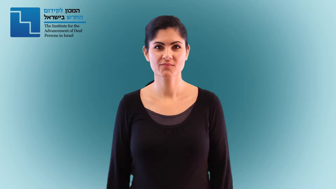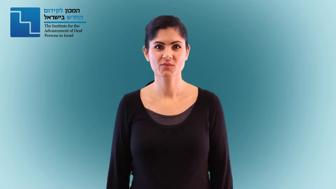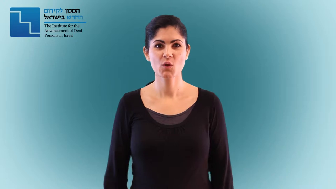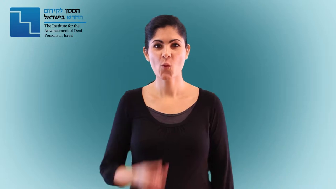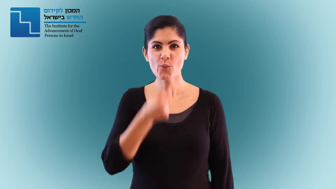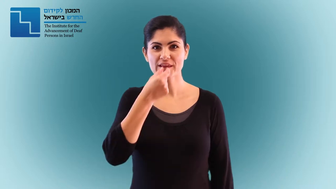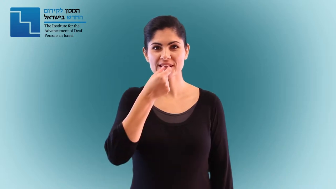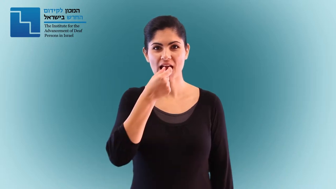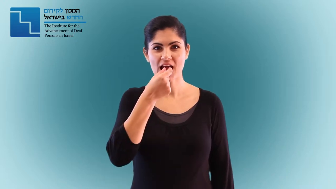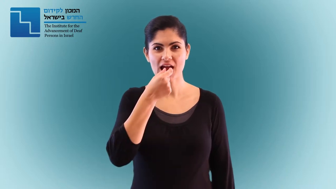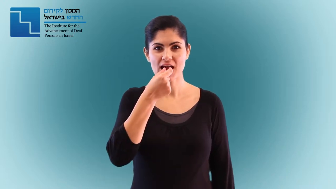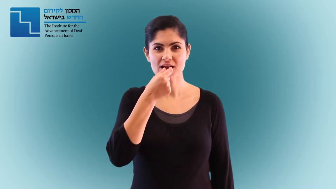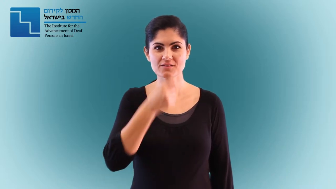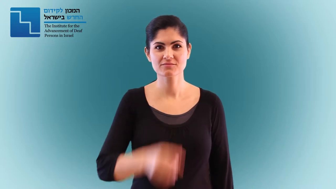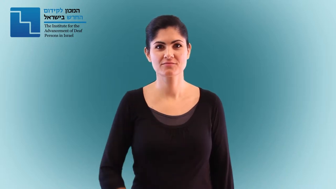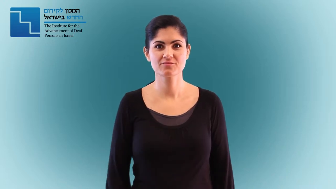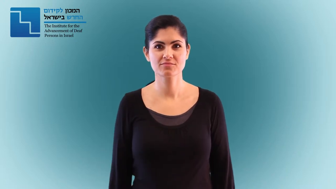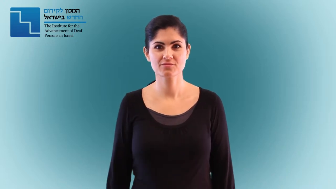עוגייה